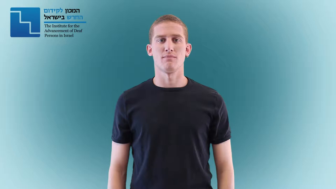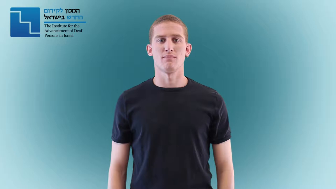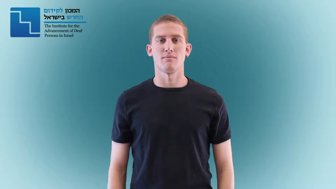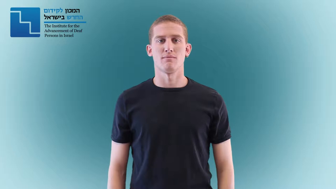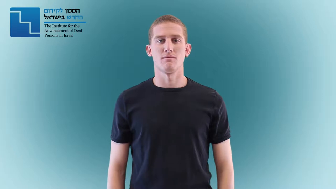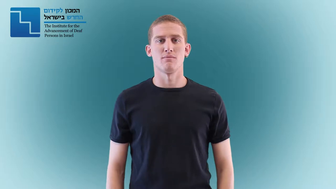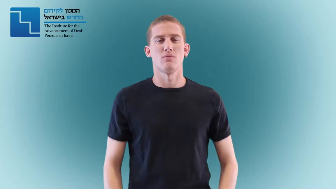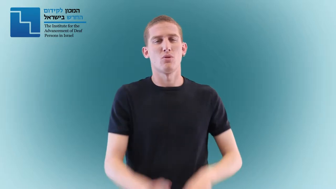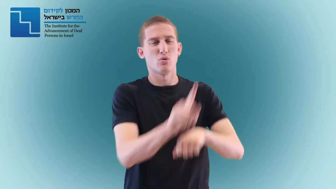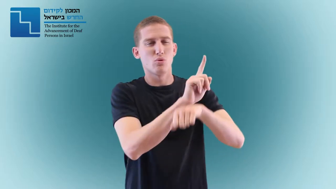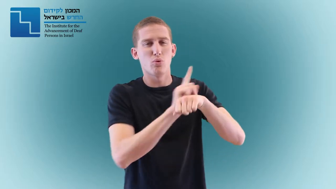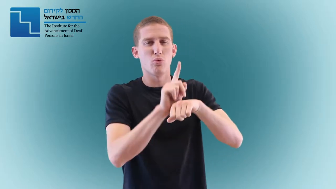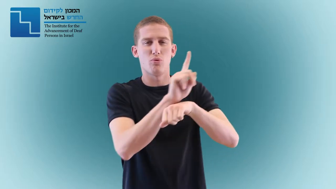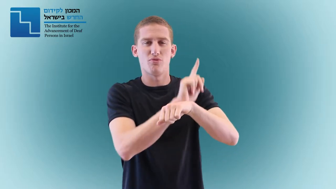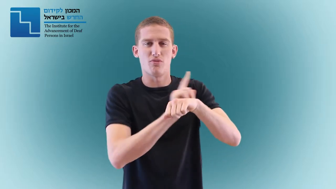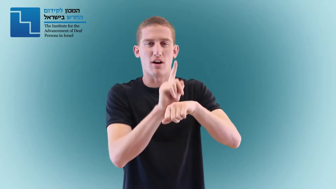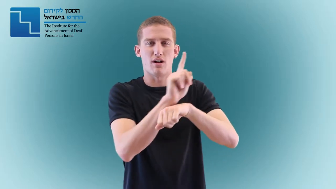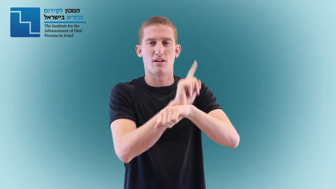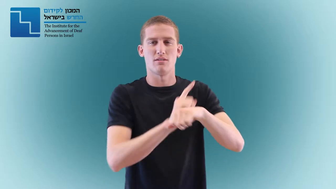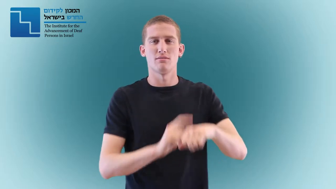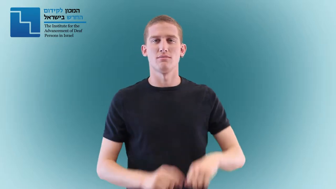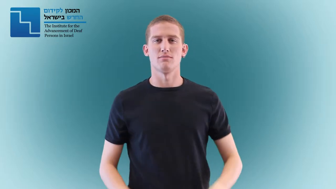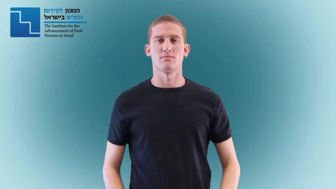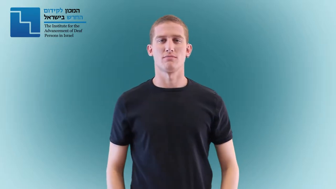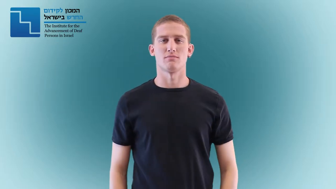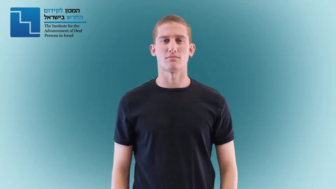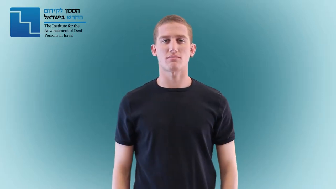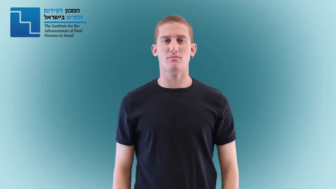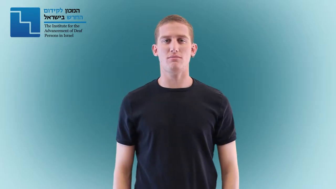תקופה